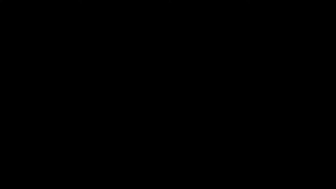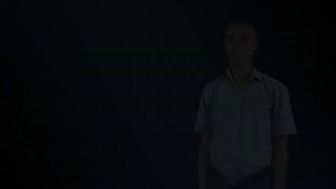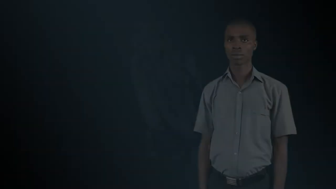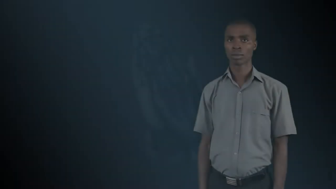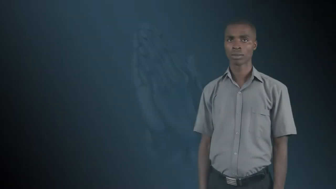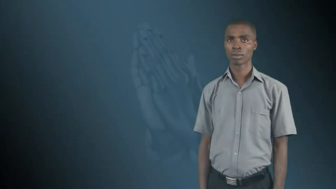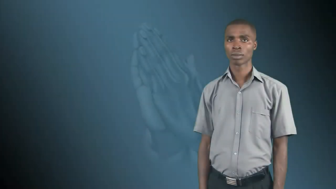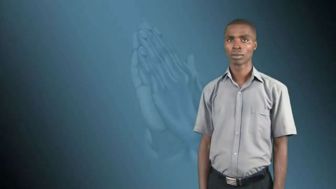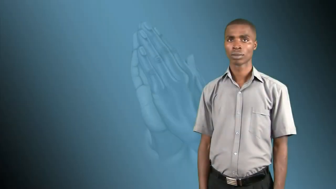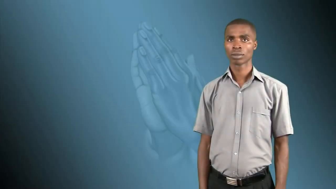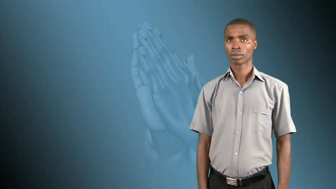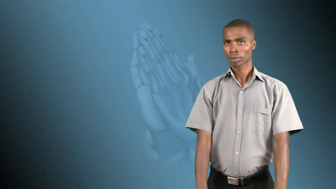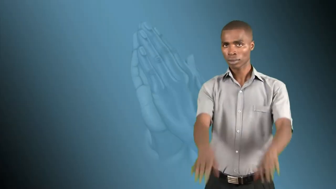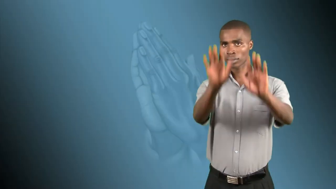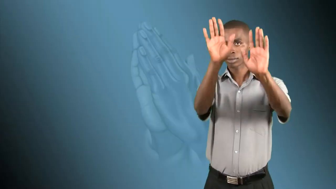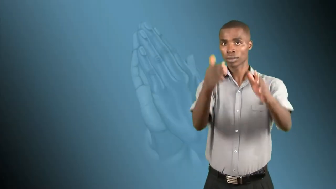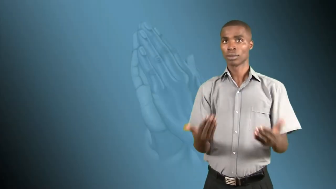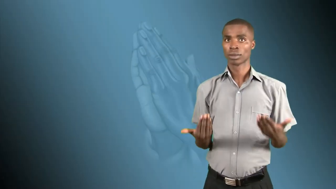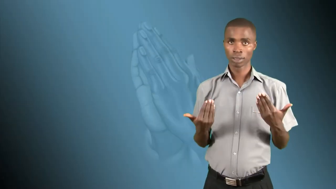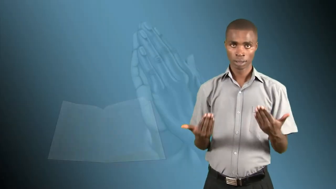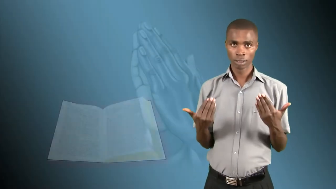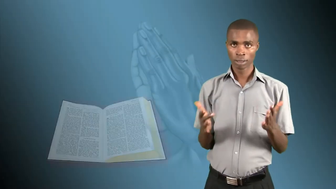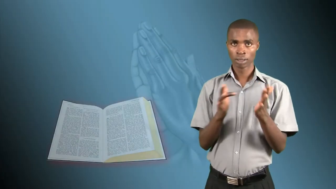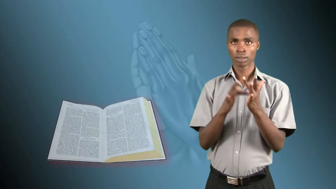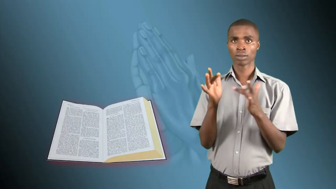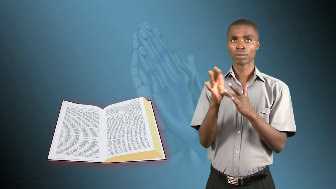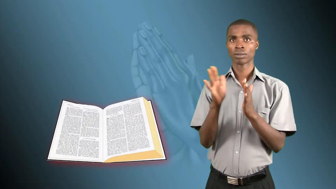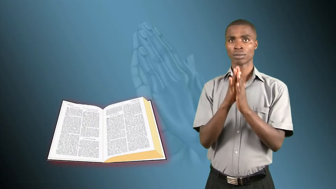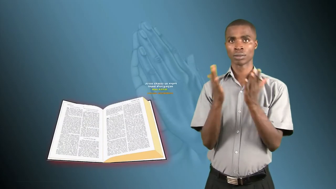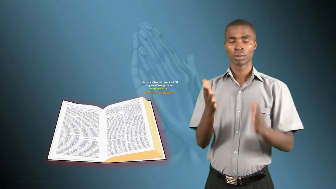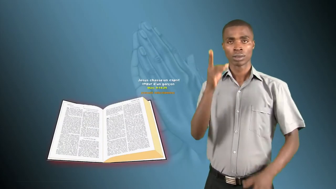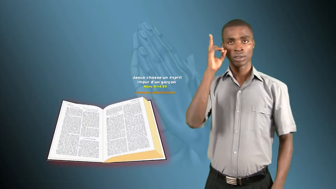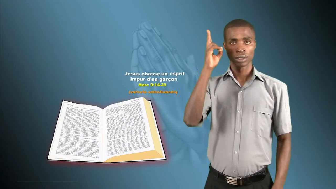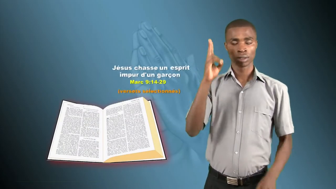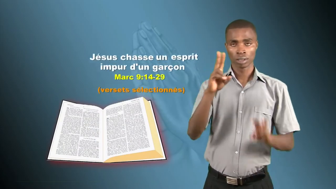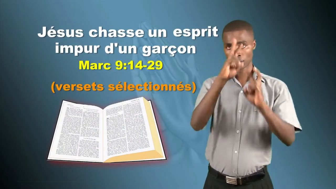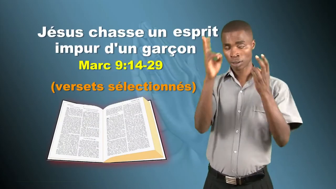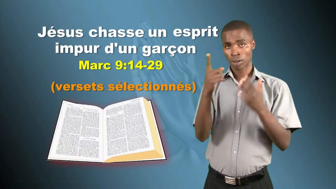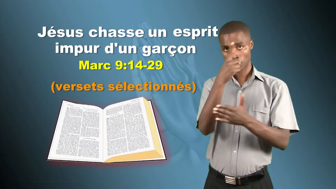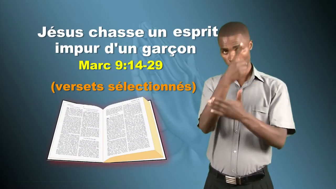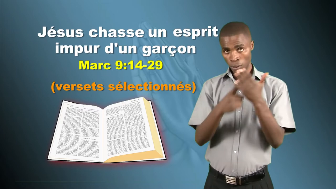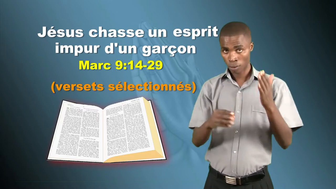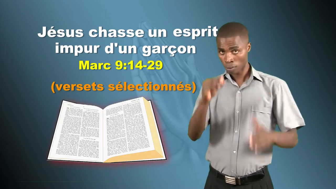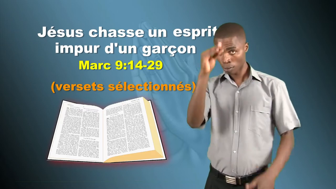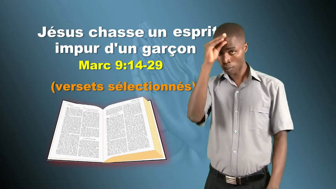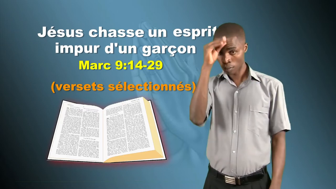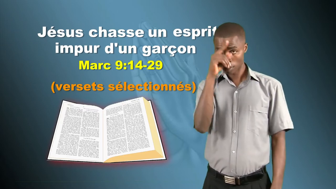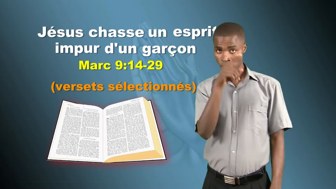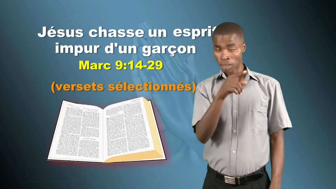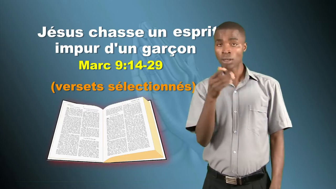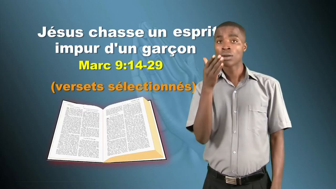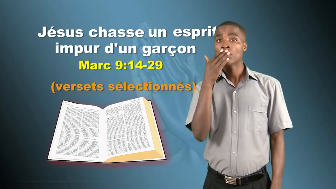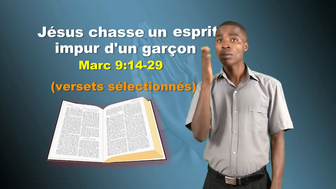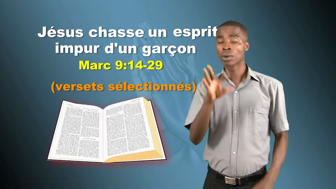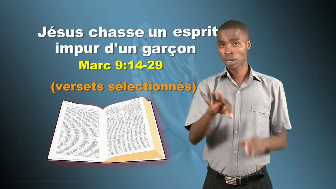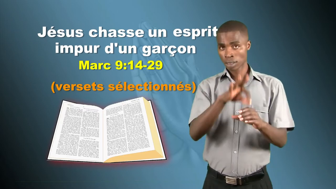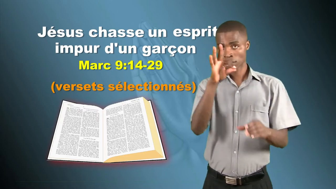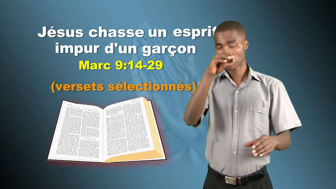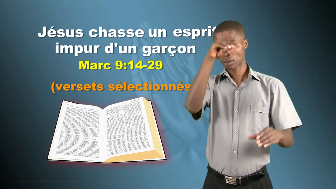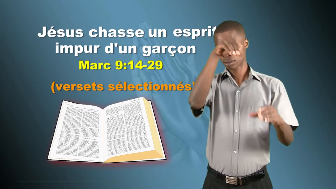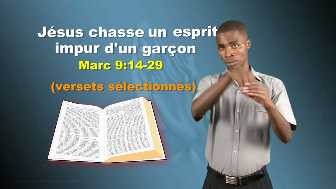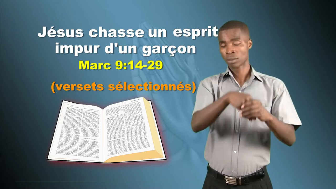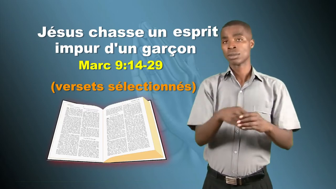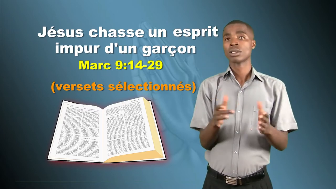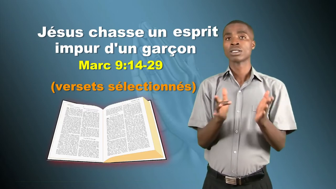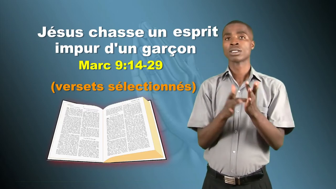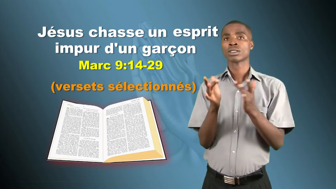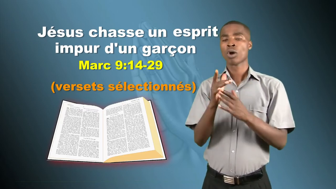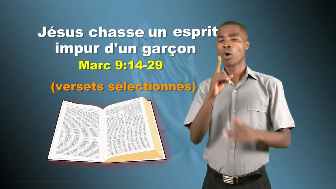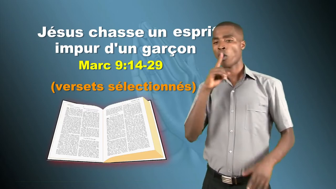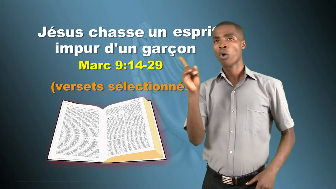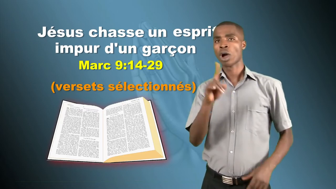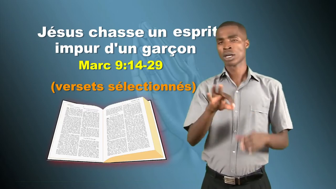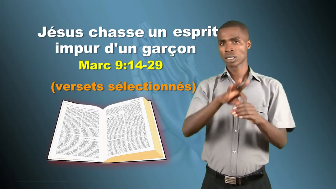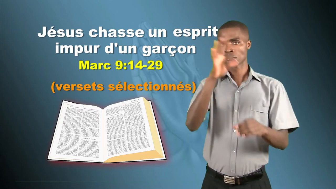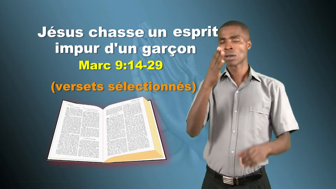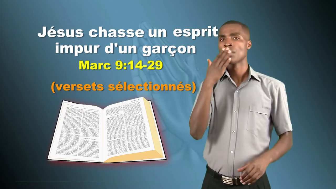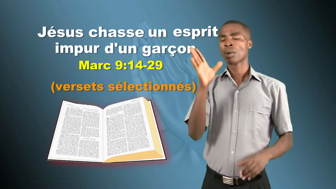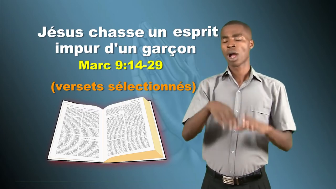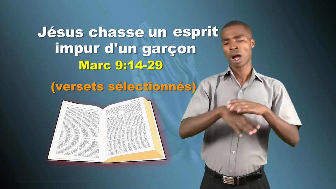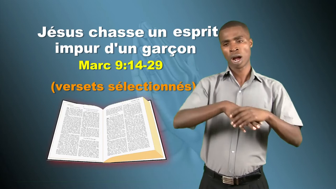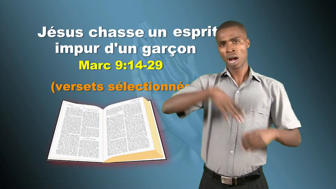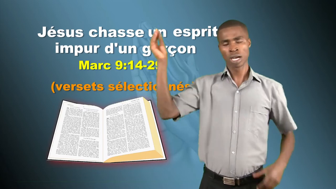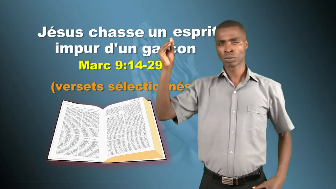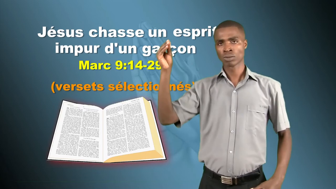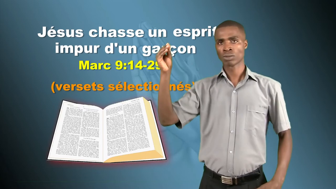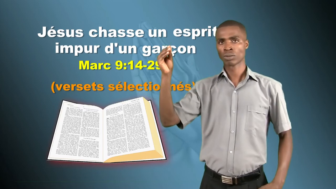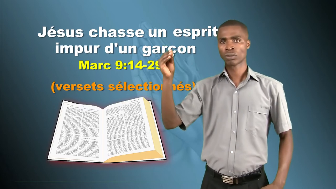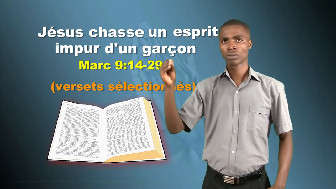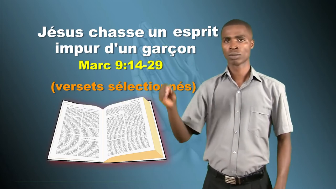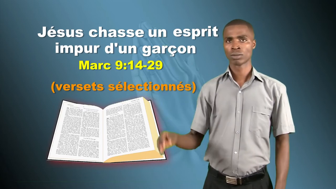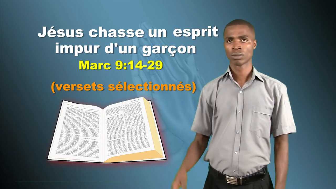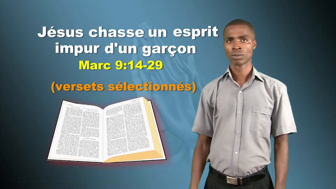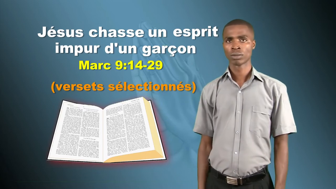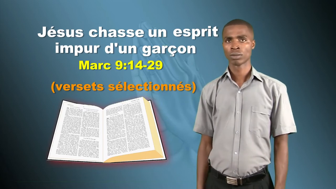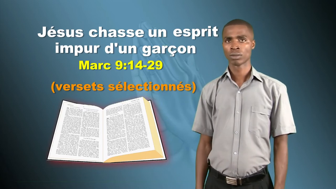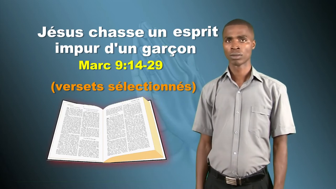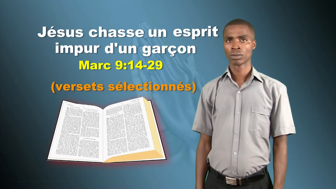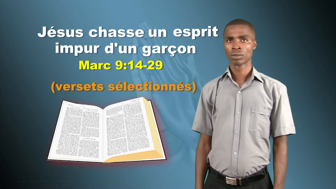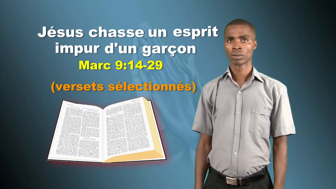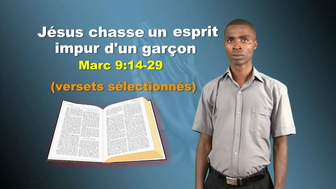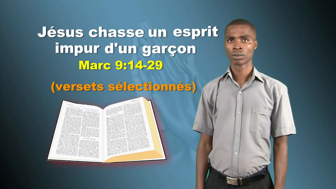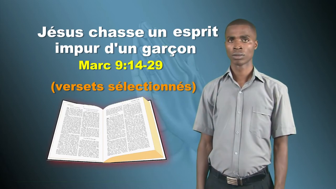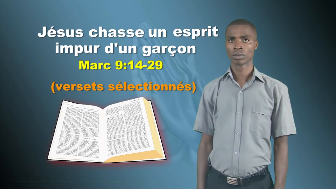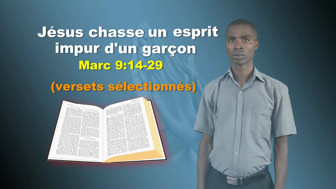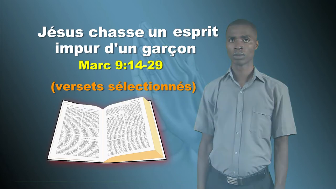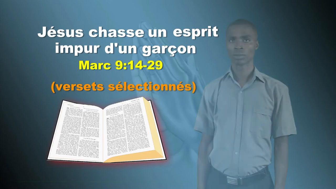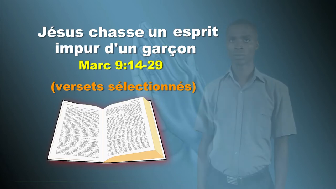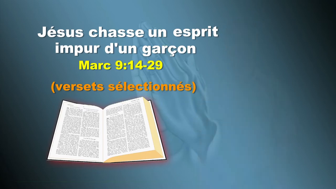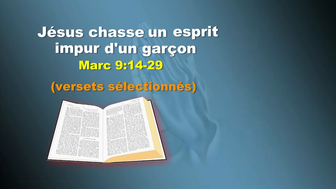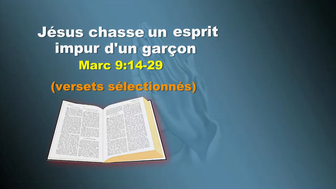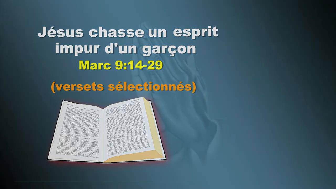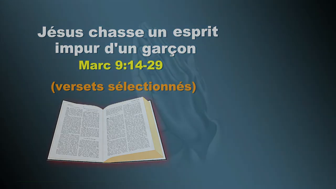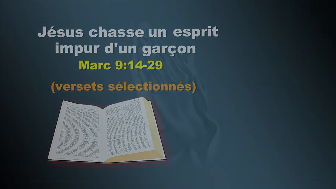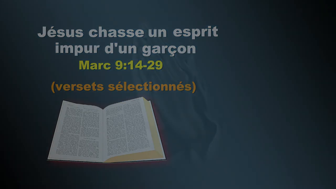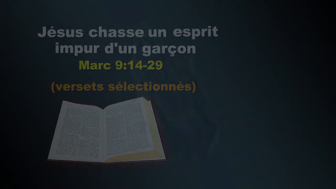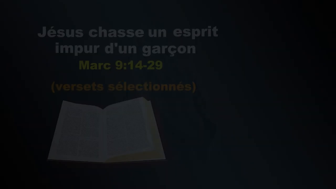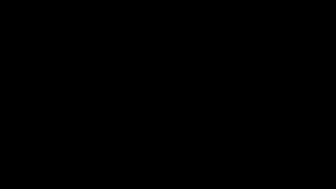Jésus chasse un esprit impur d'un garçon